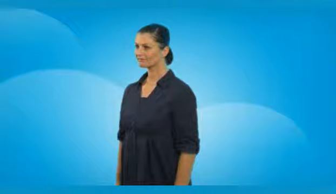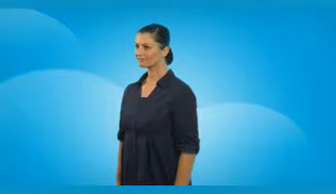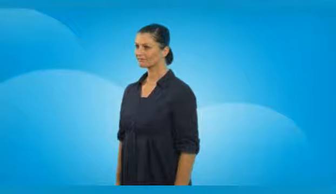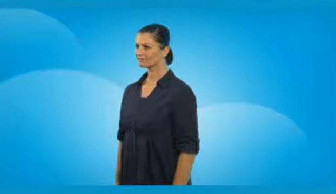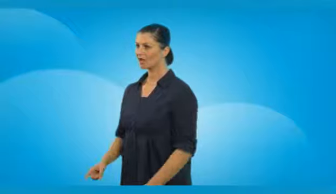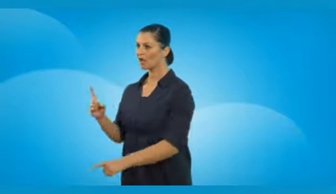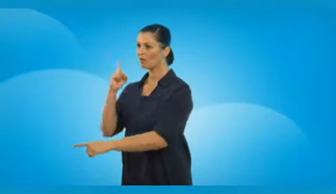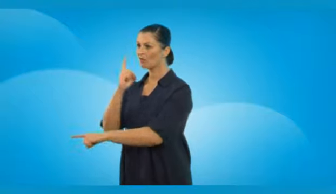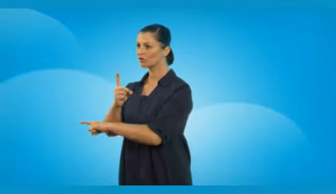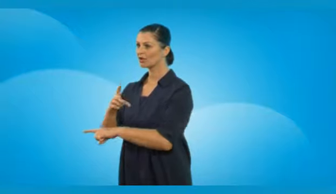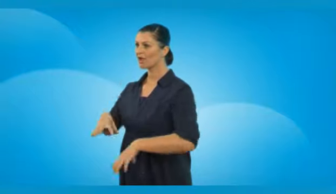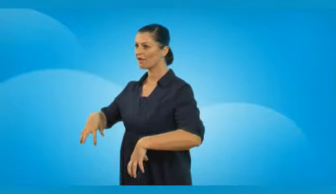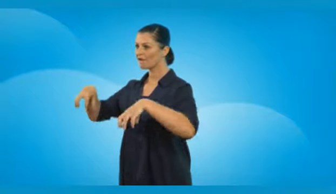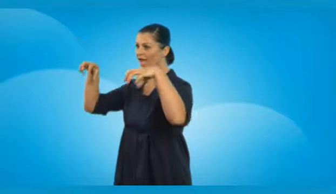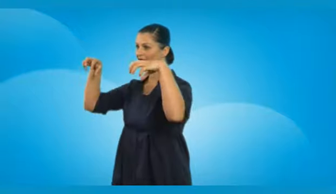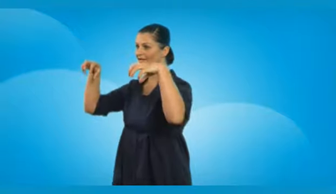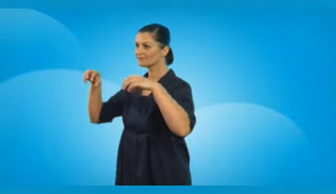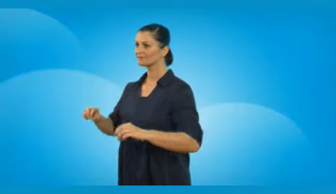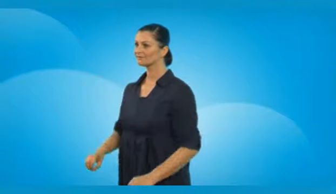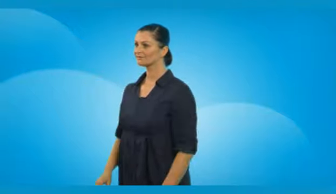Budai vár